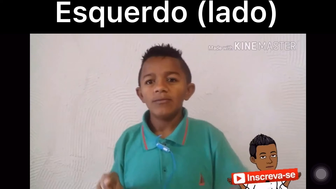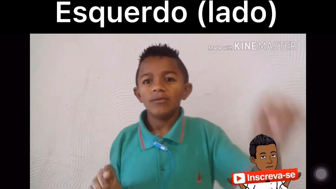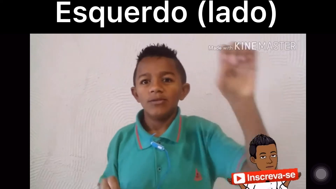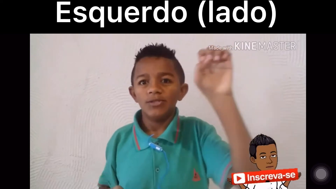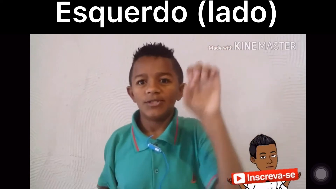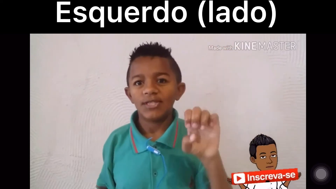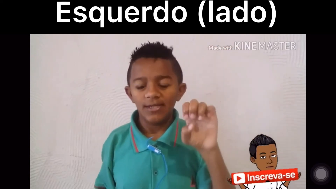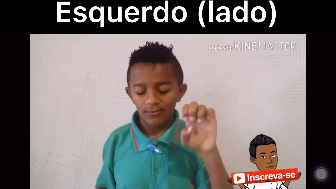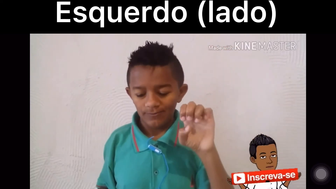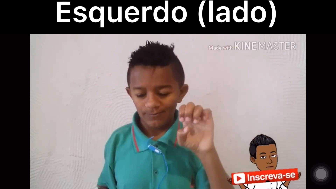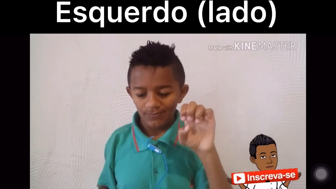Esquerdo